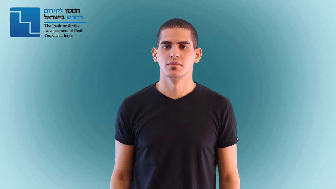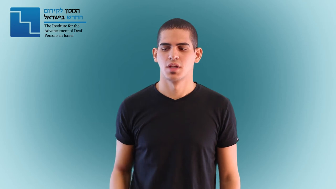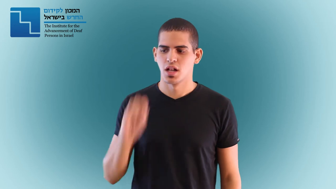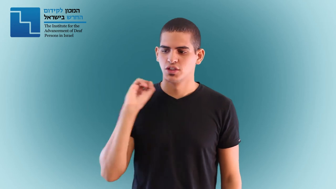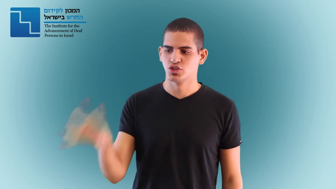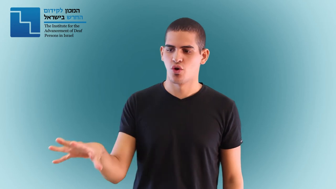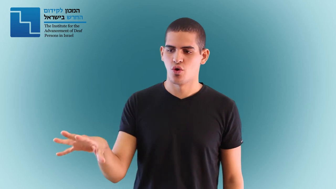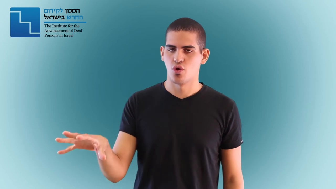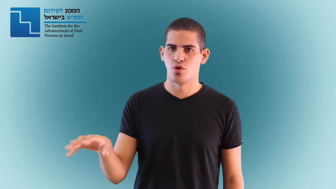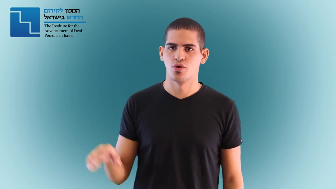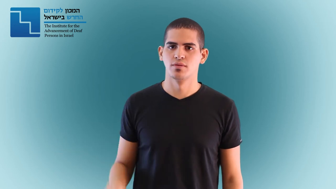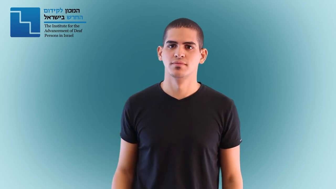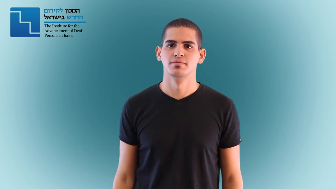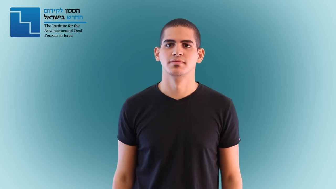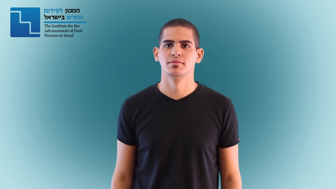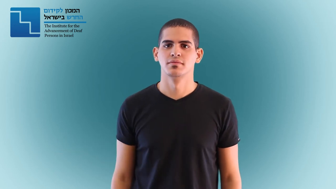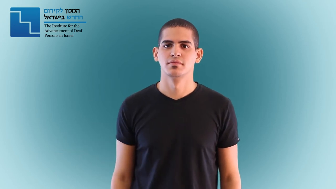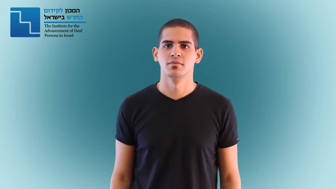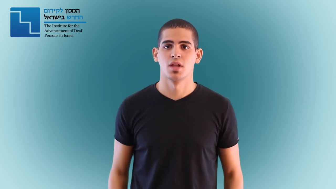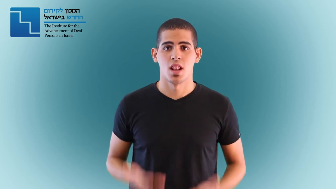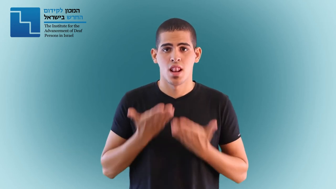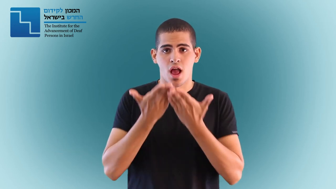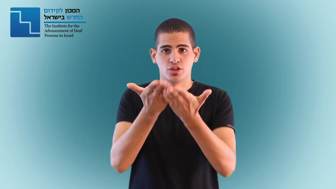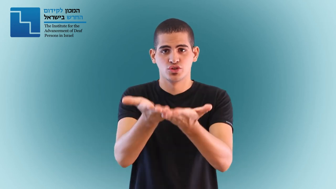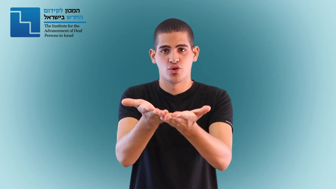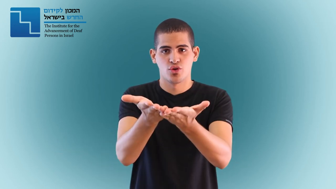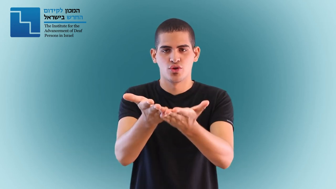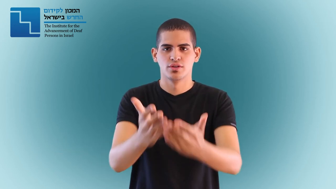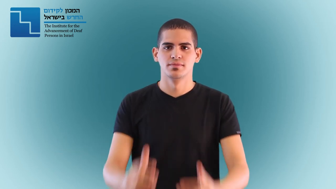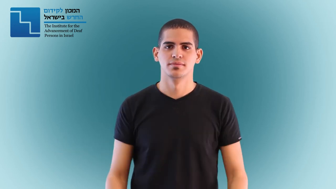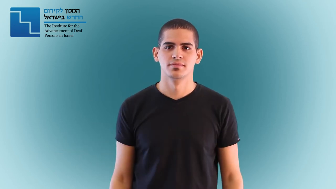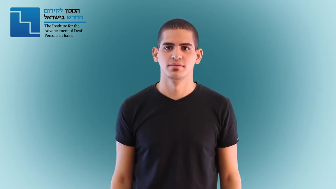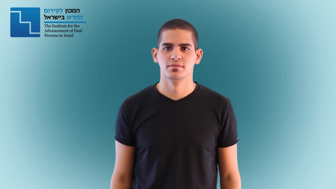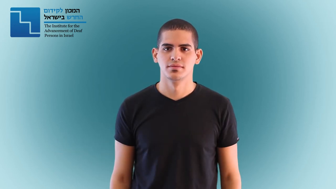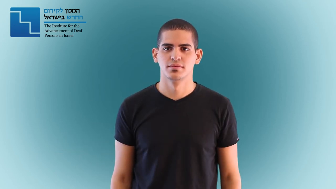לזרוק